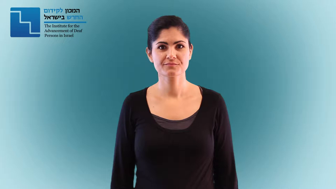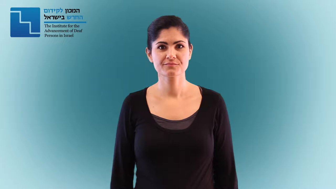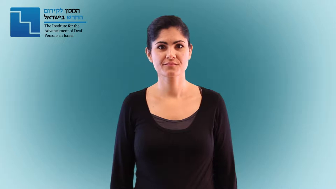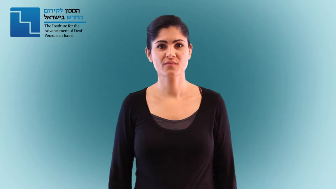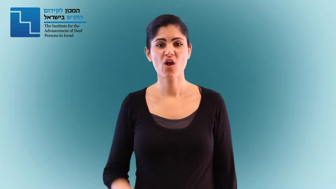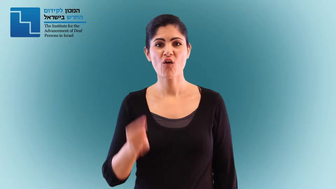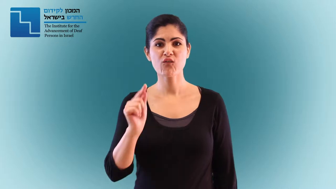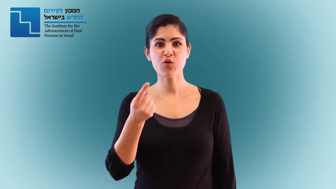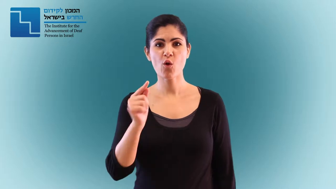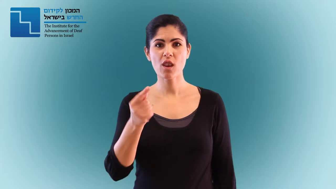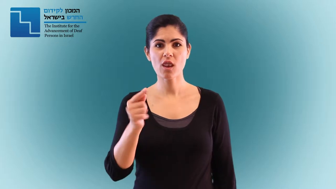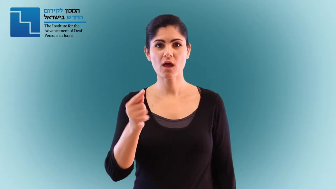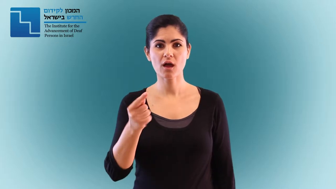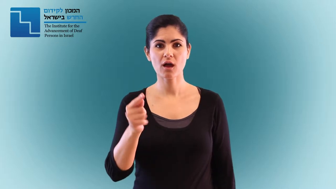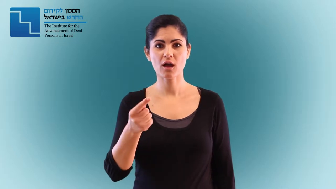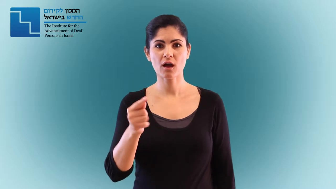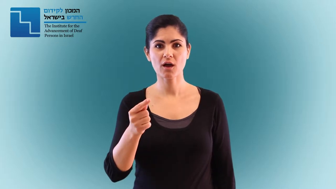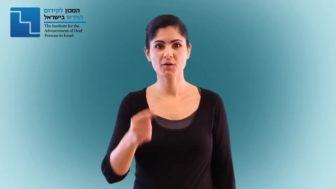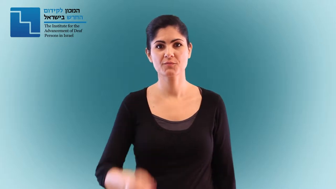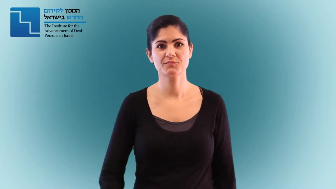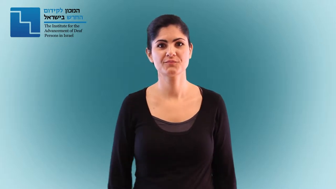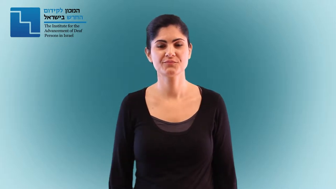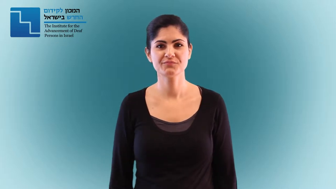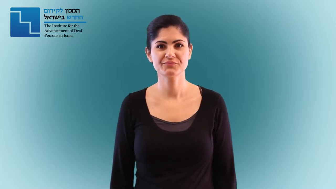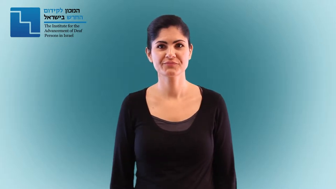פול